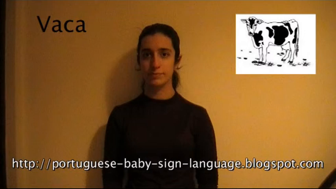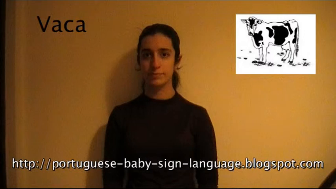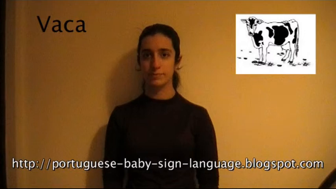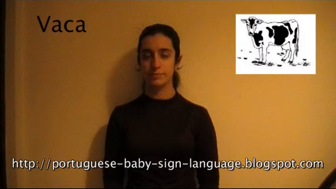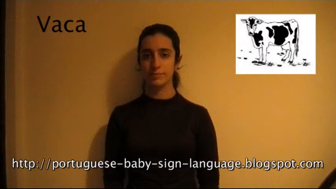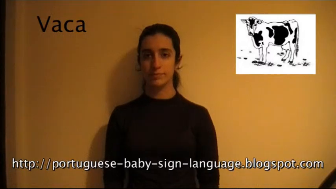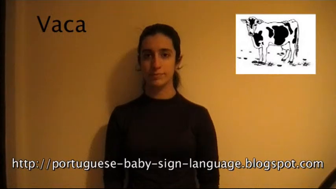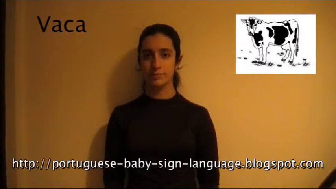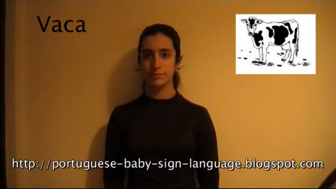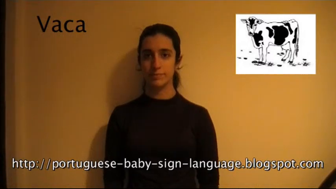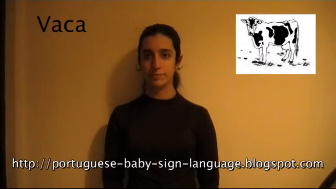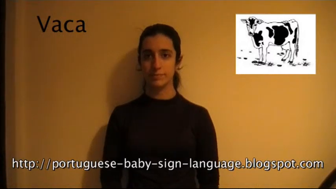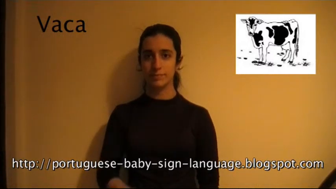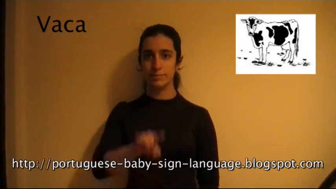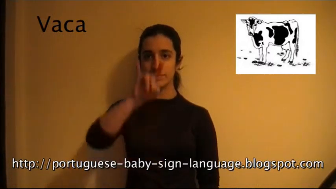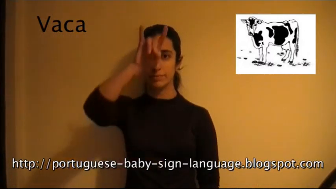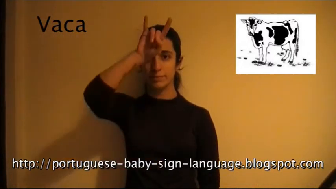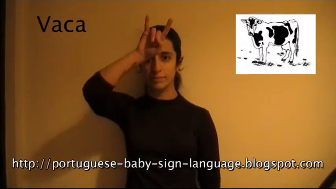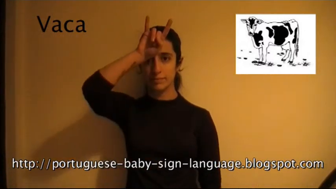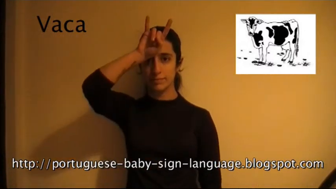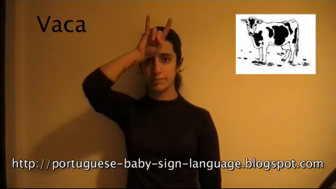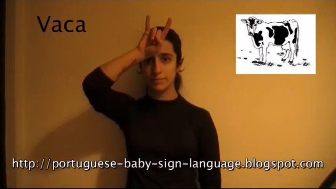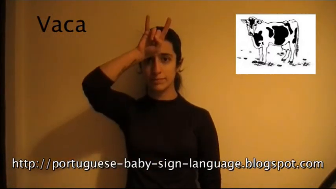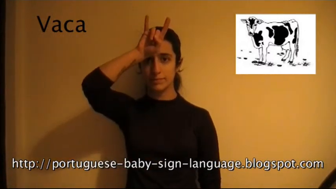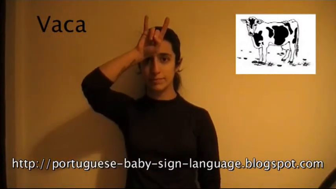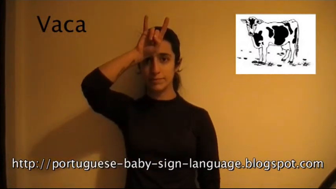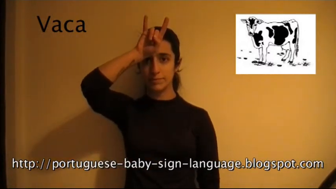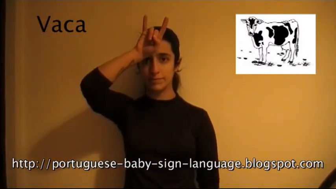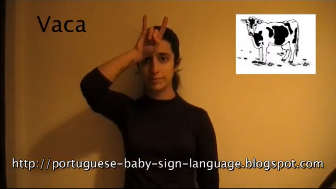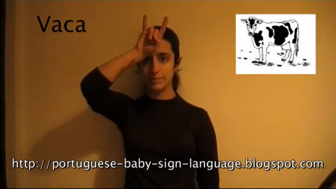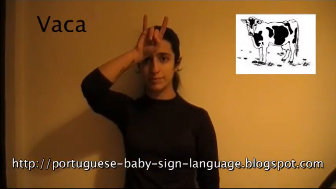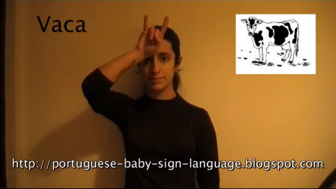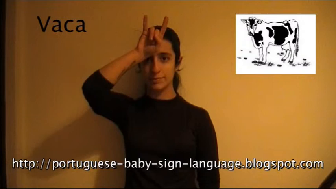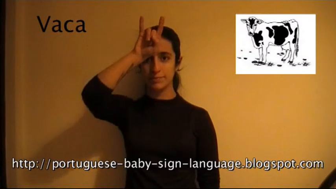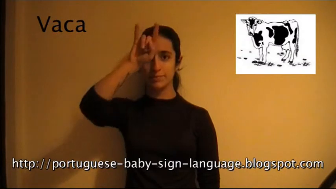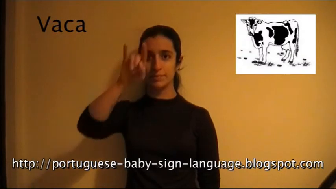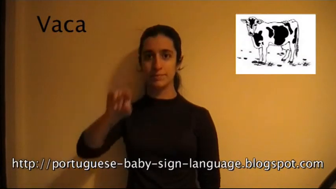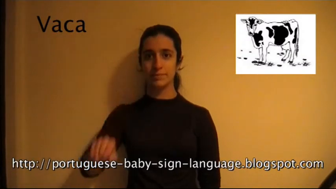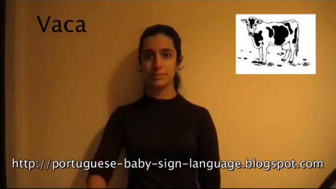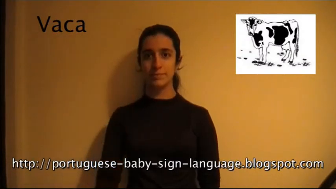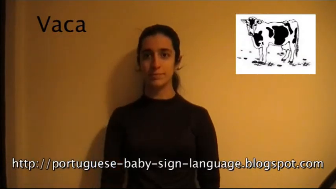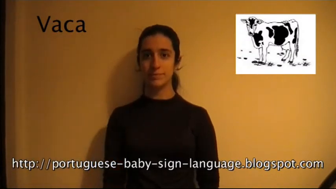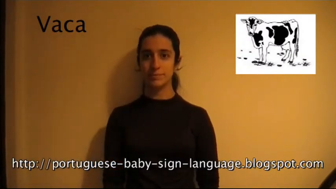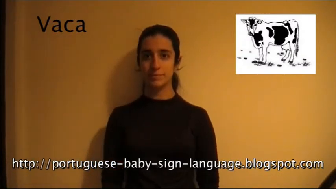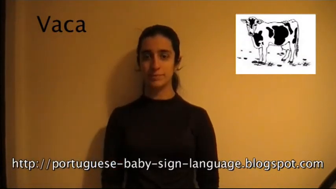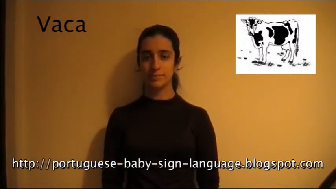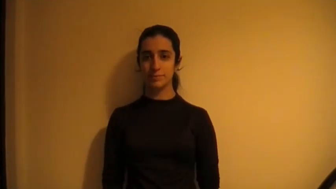vaca